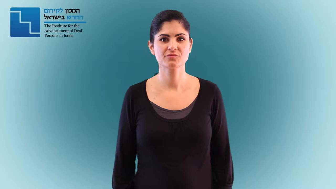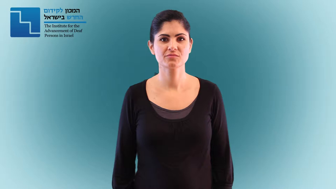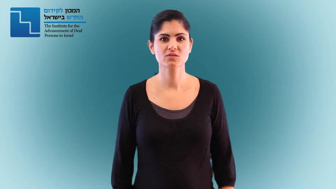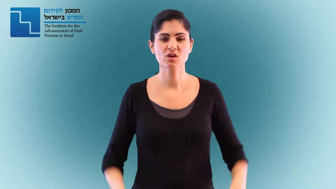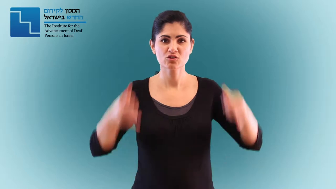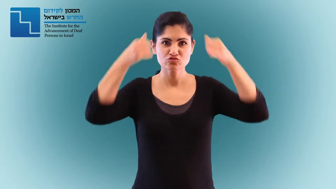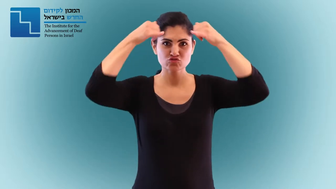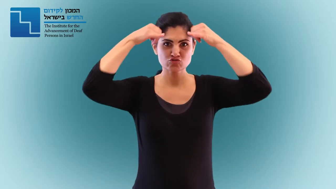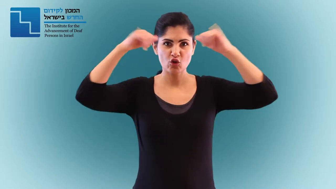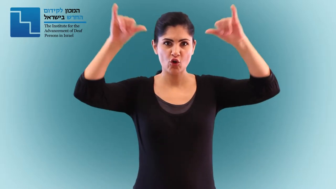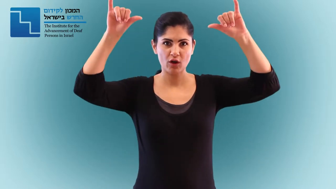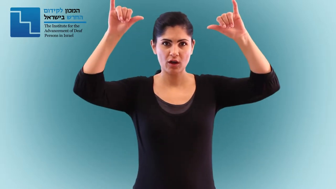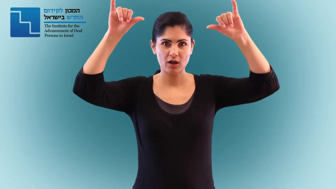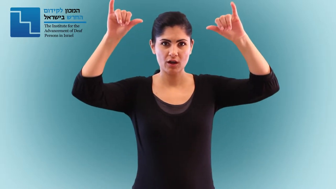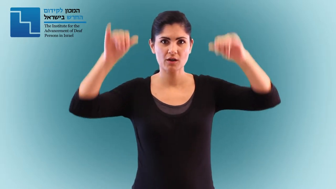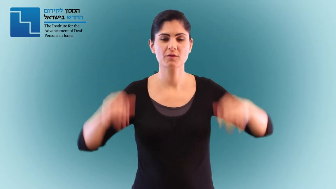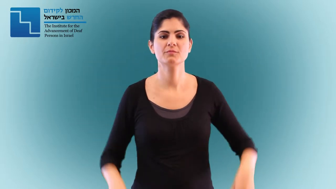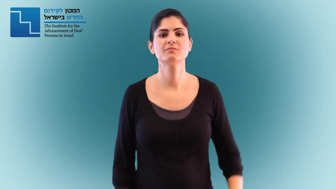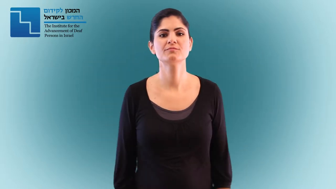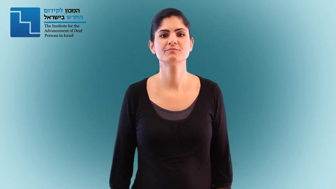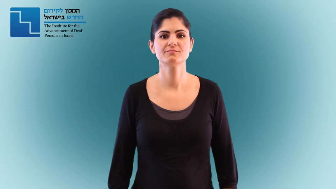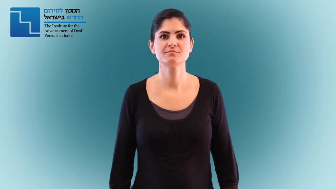שור